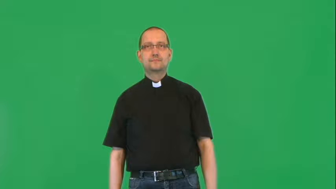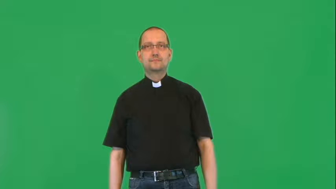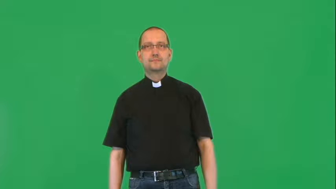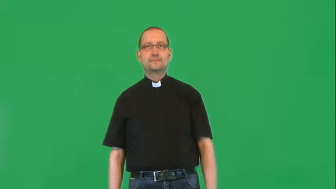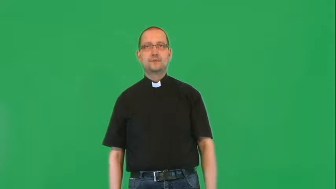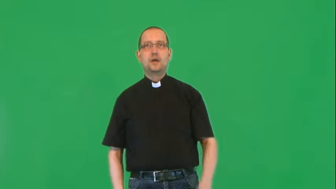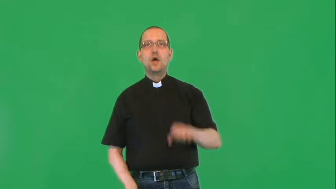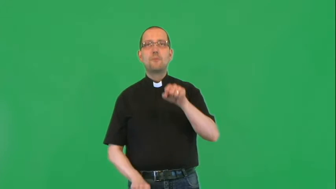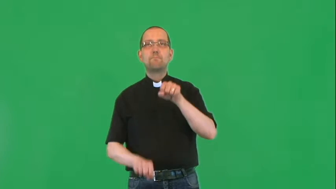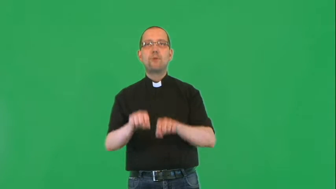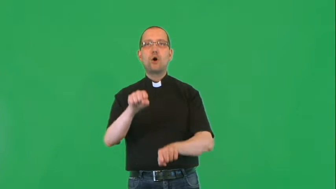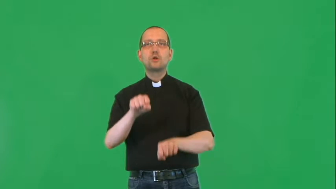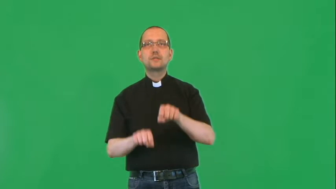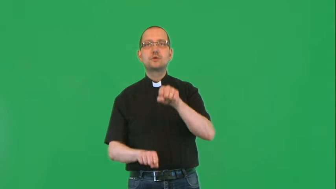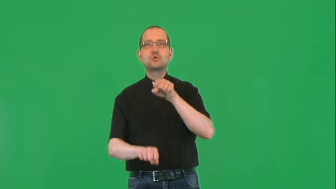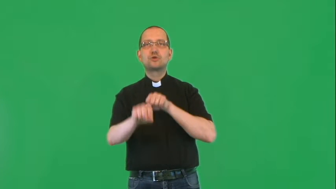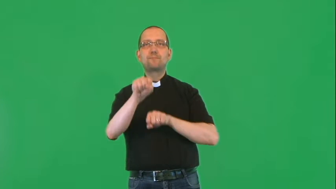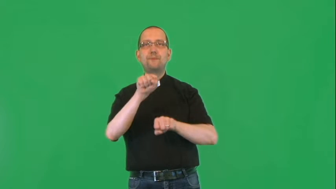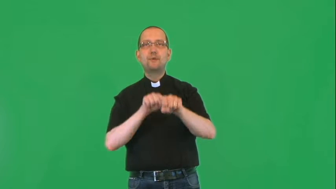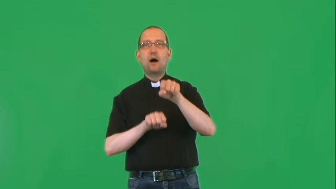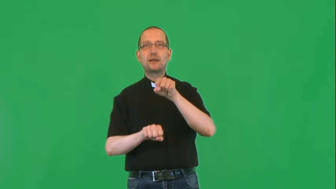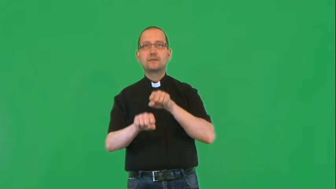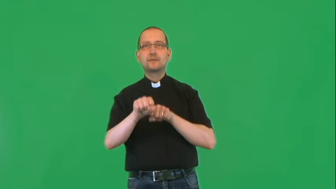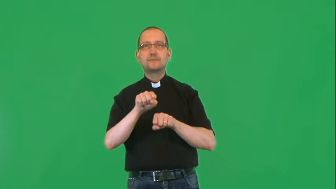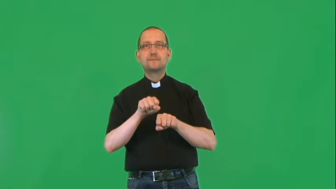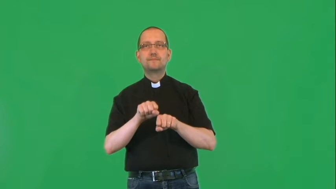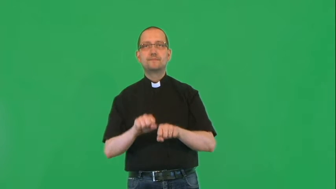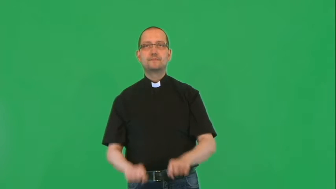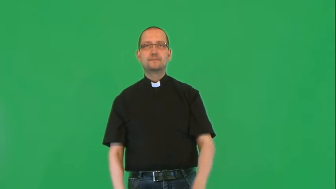Poncjusz Piłat